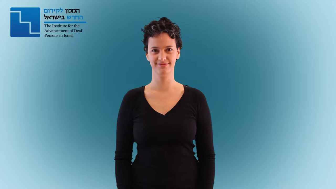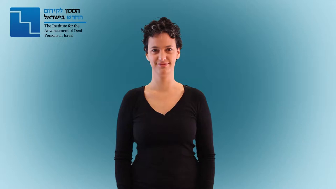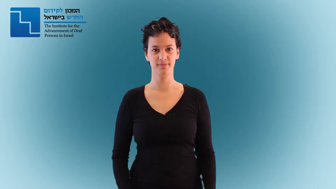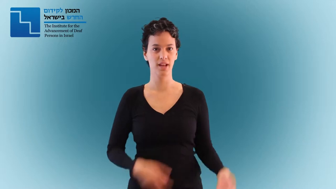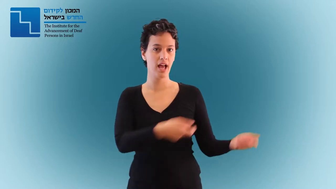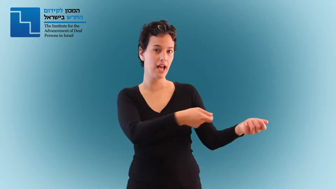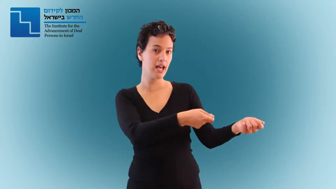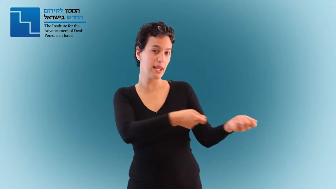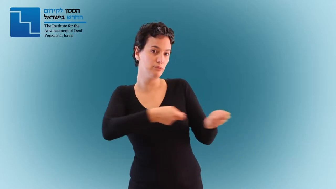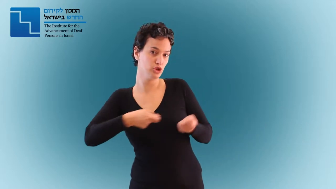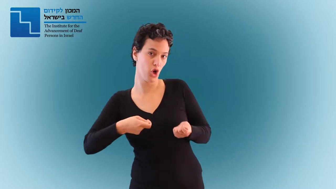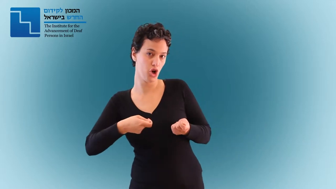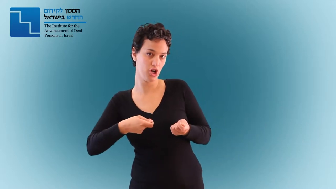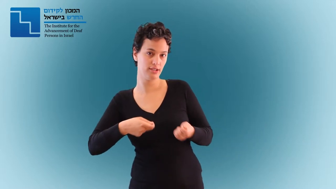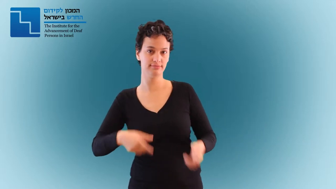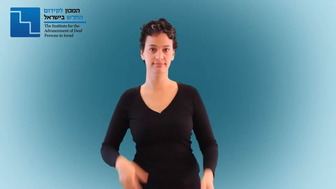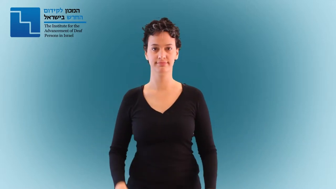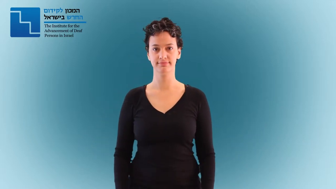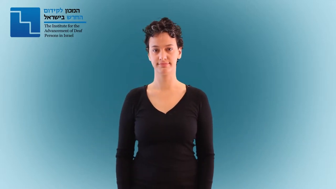למשוך